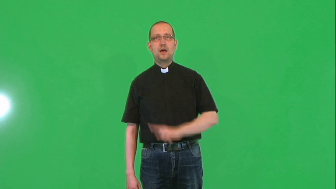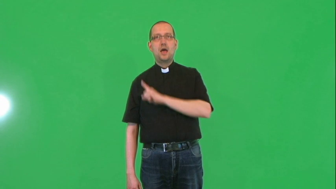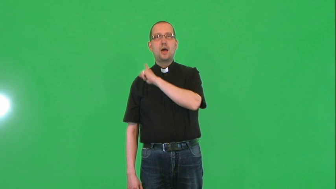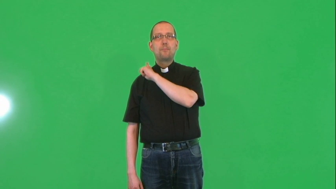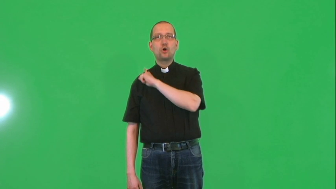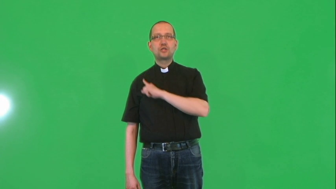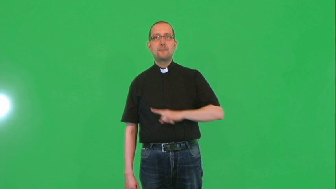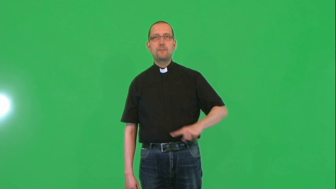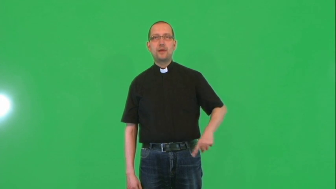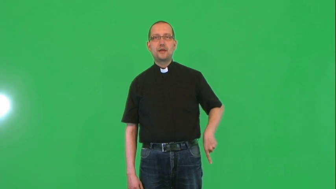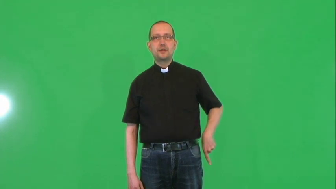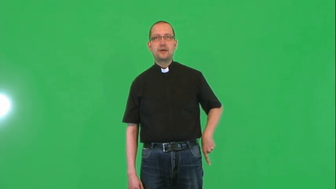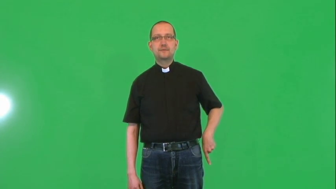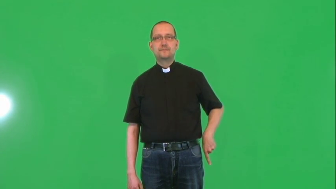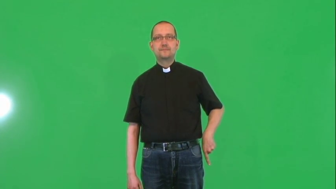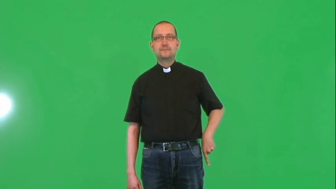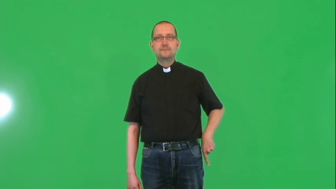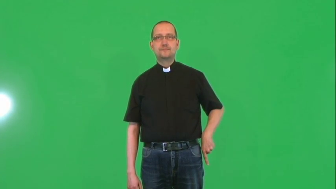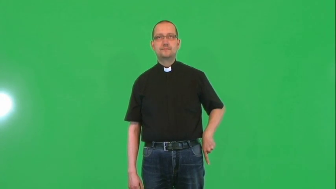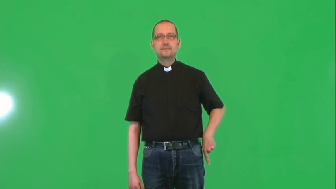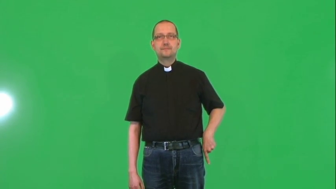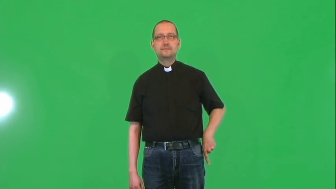potępienie